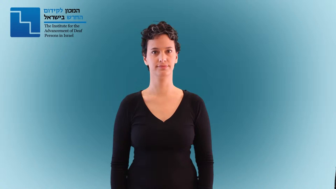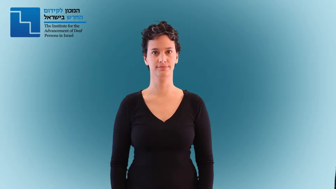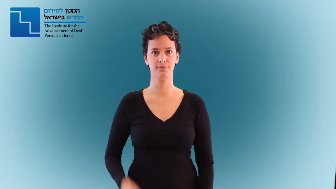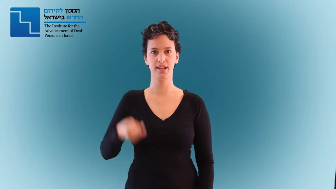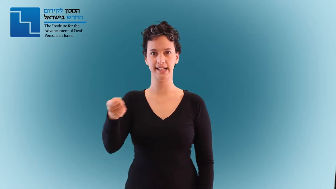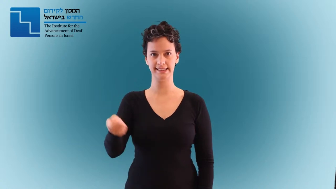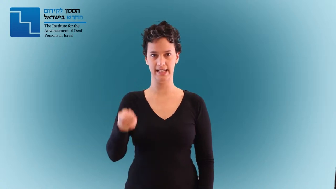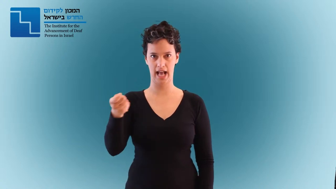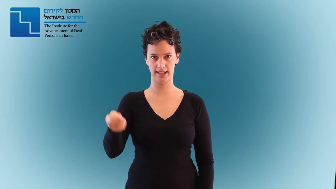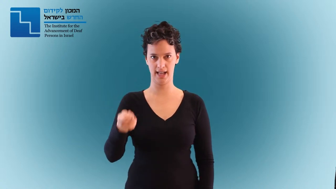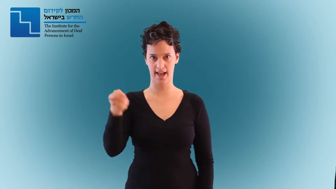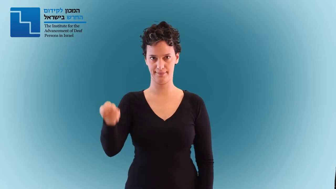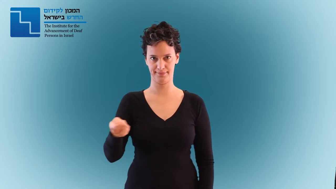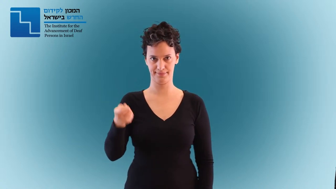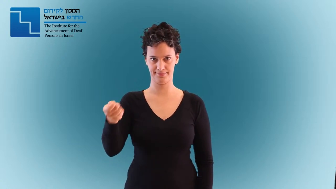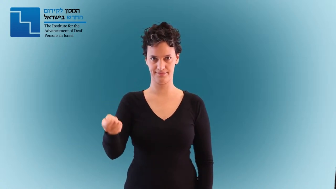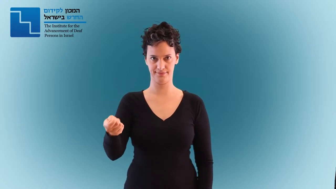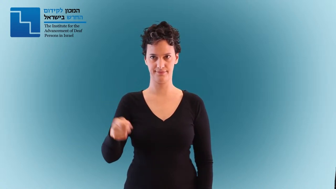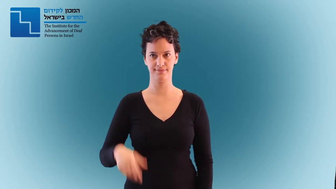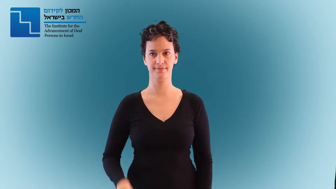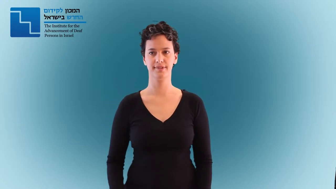שכר דירה